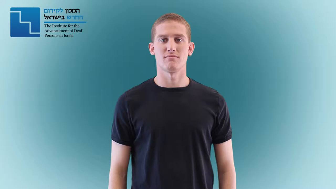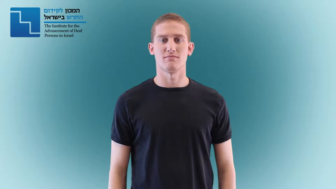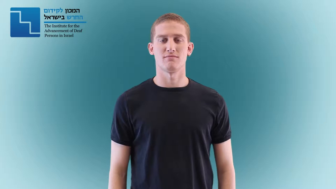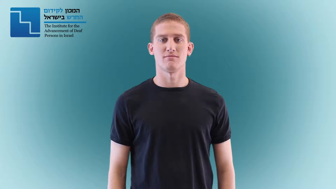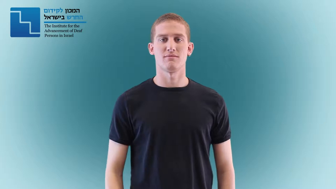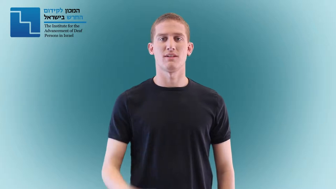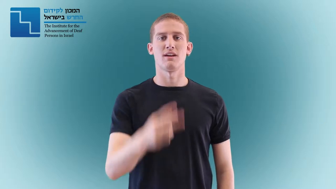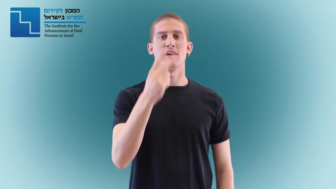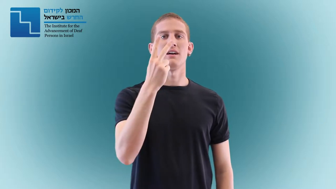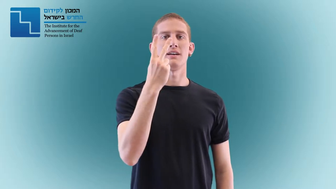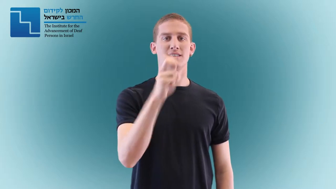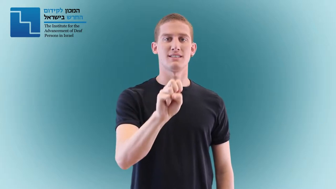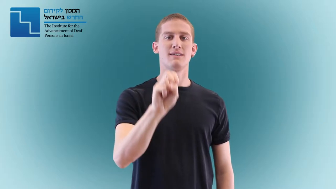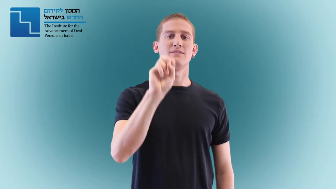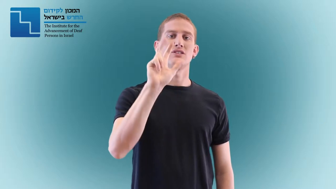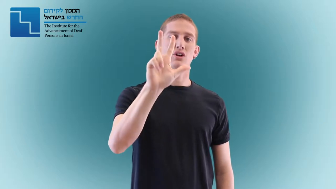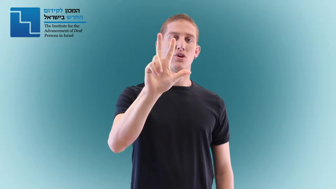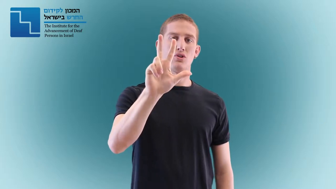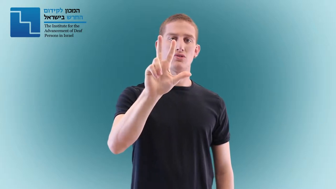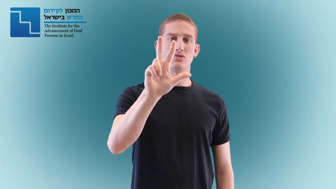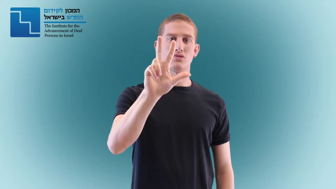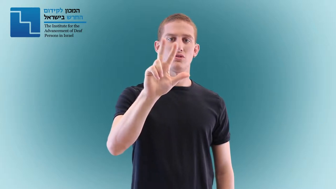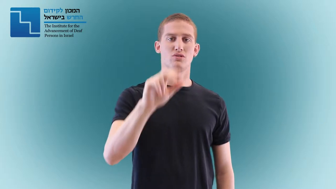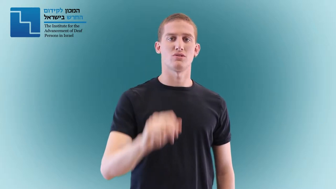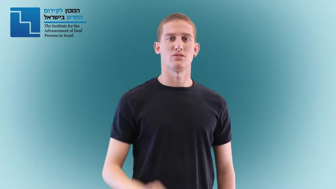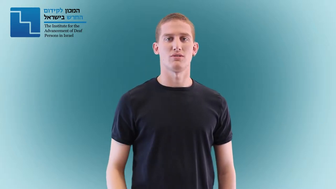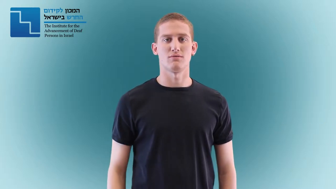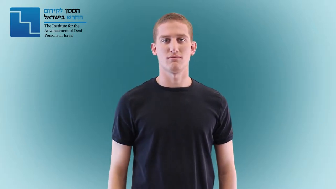עשרים ושלוש